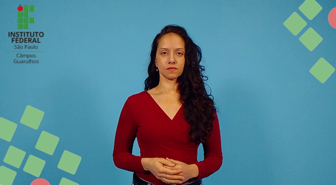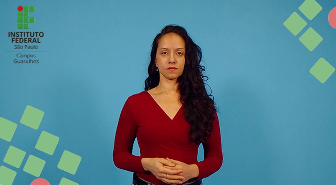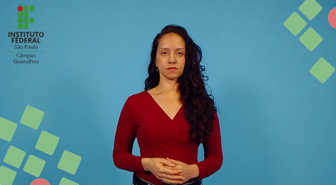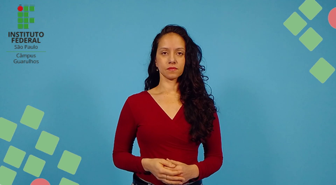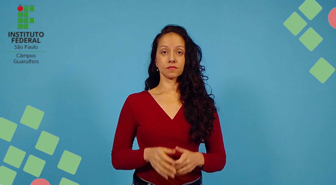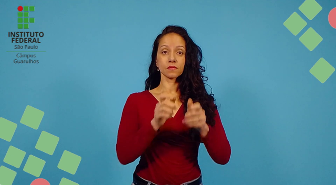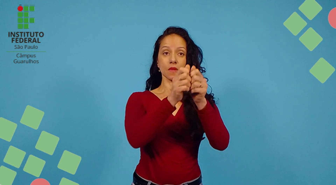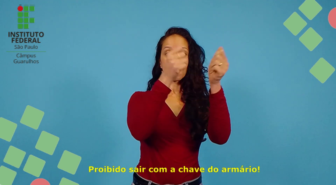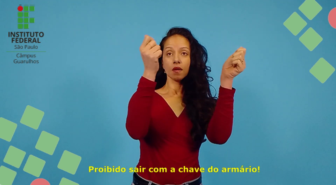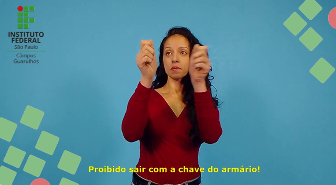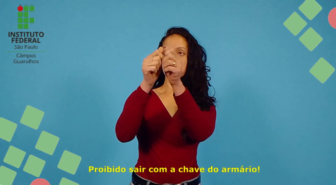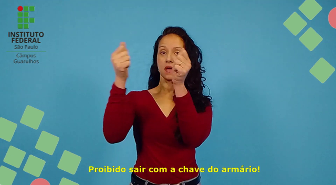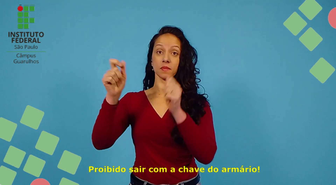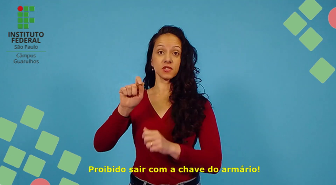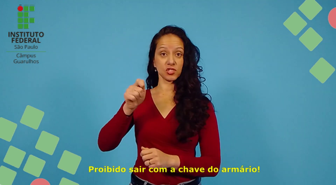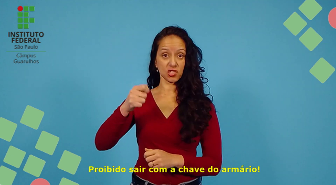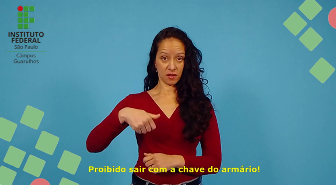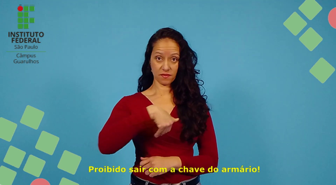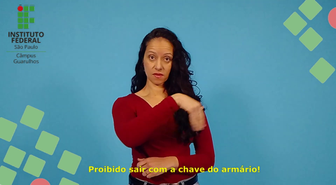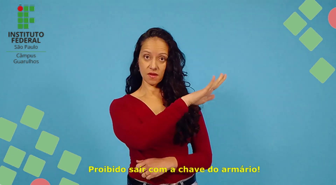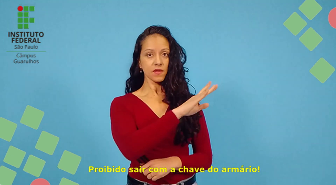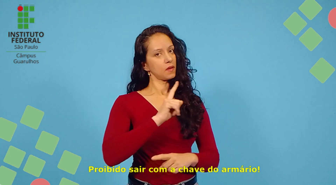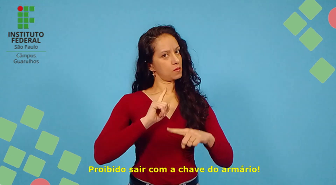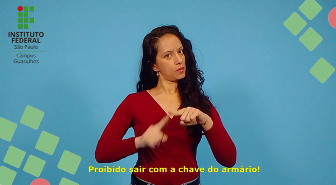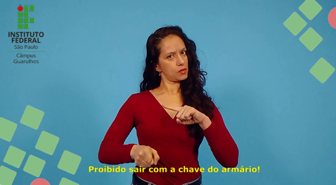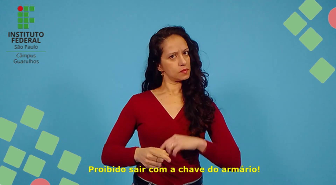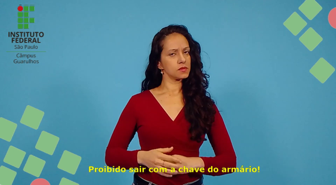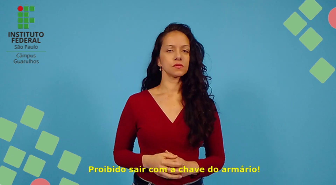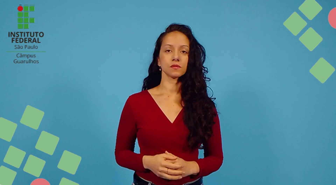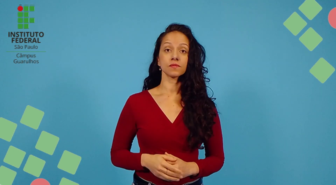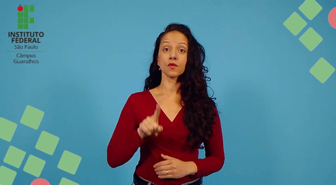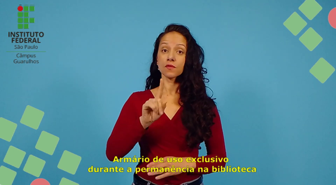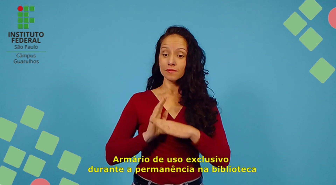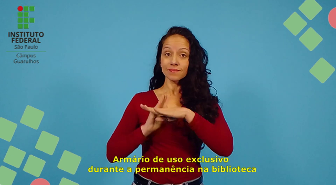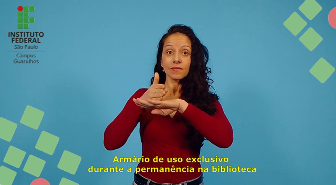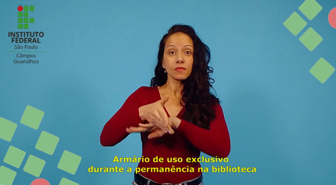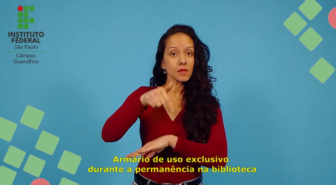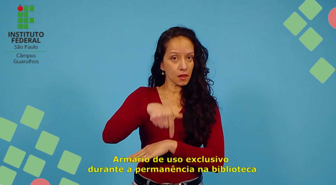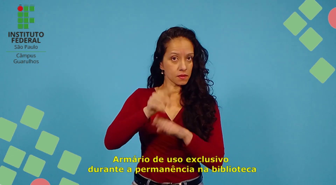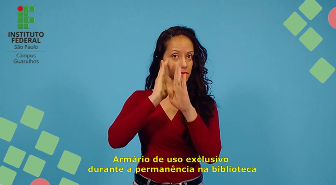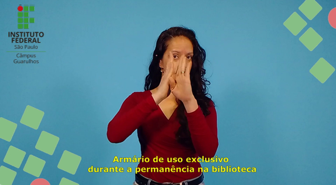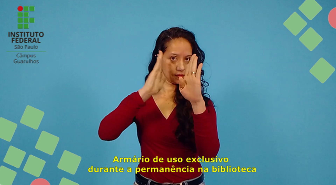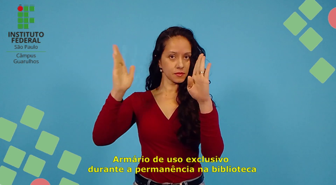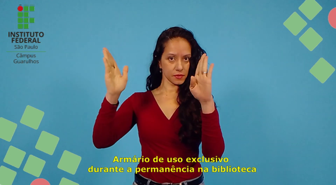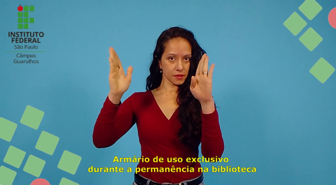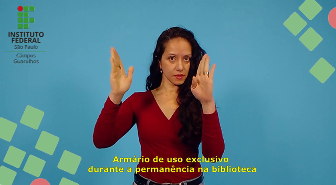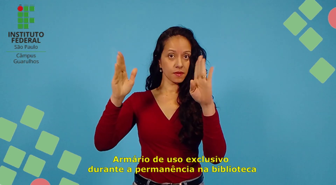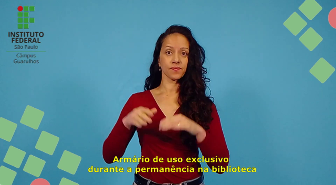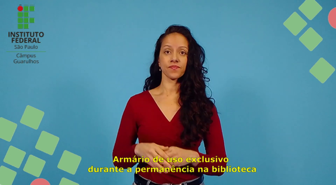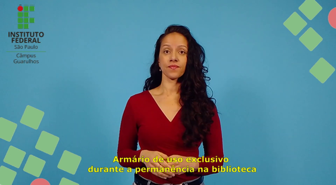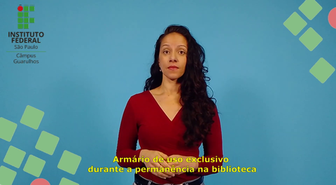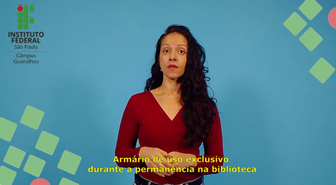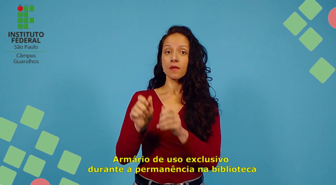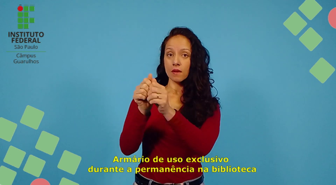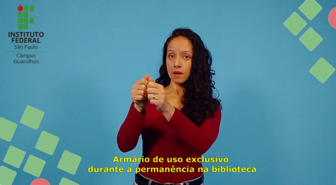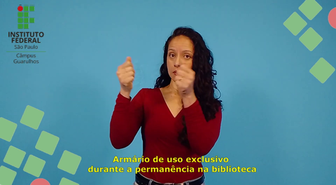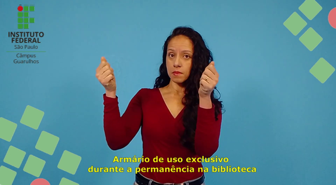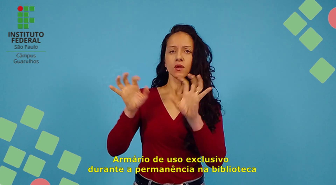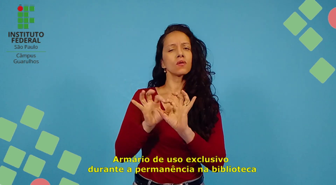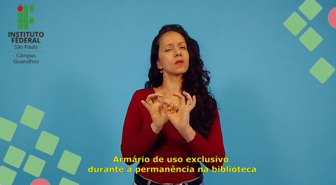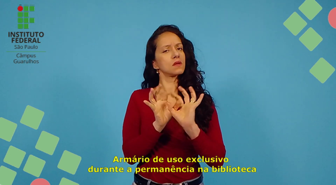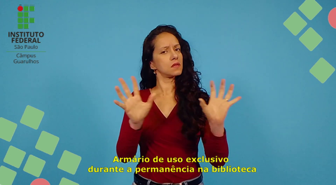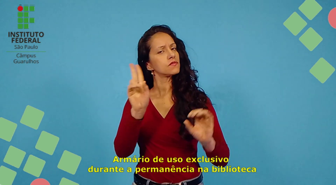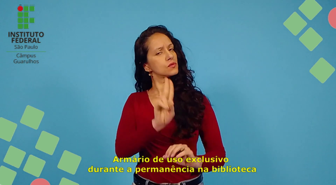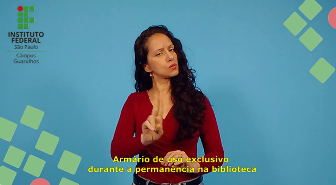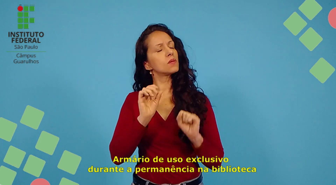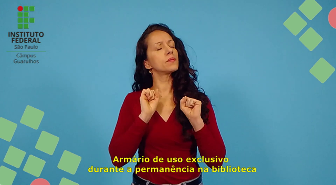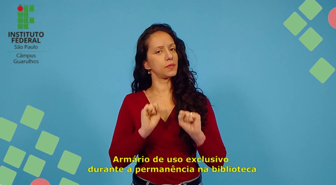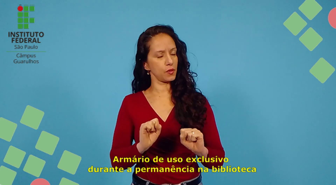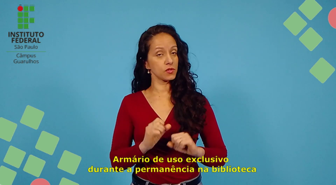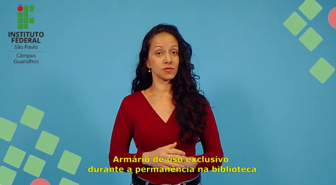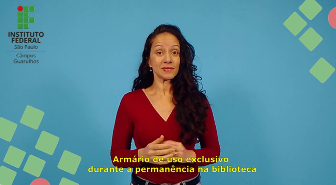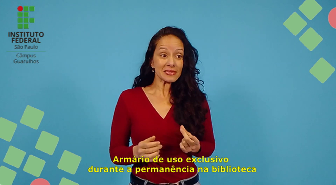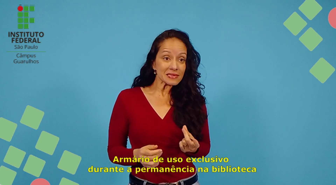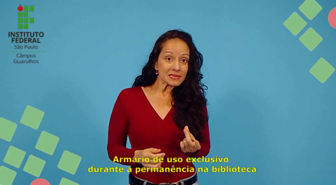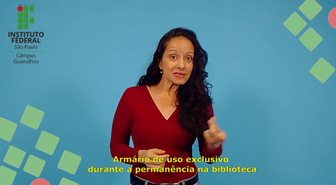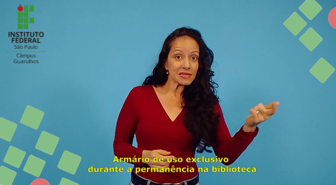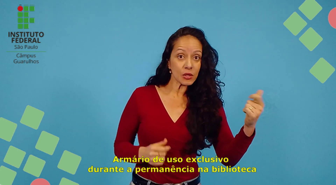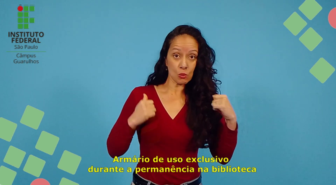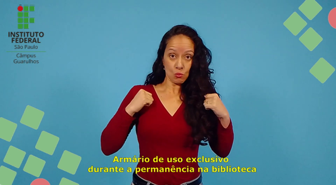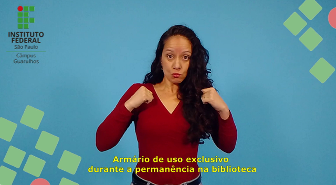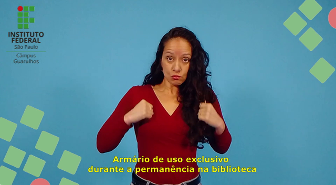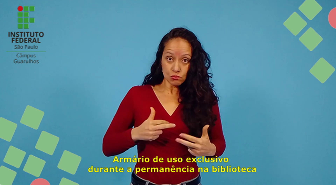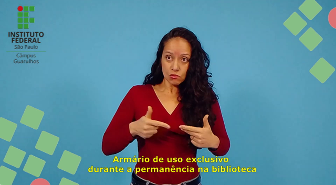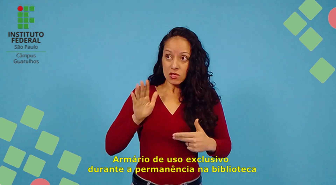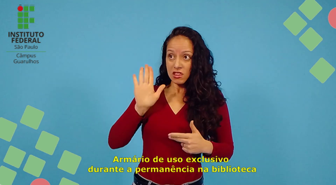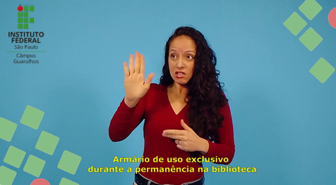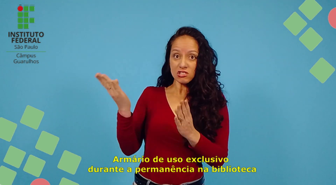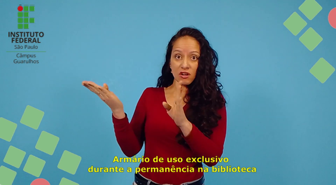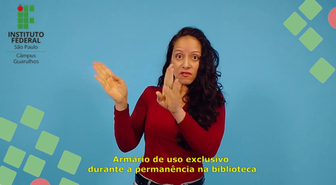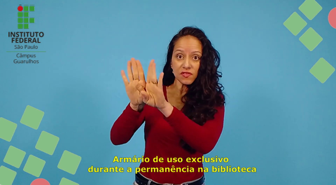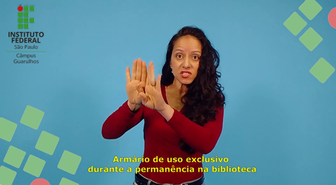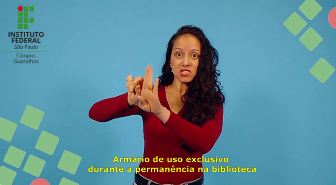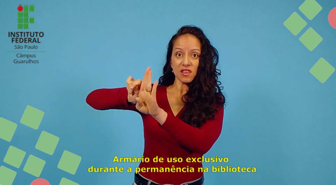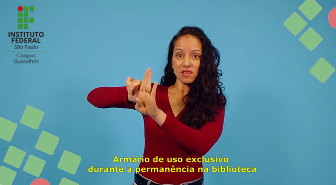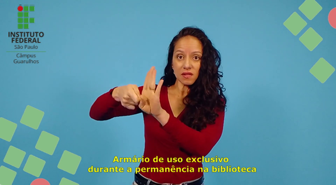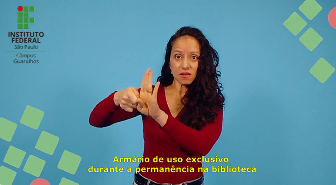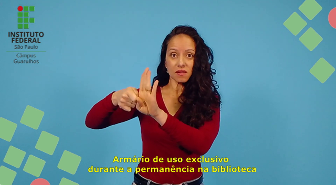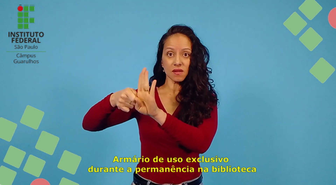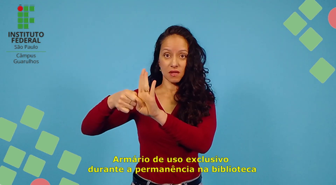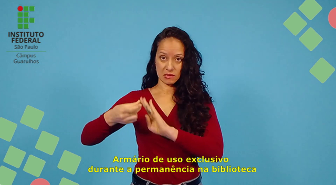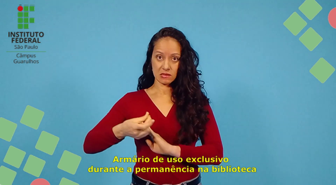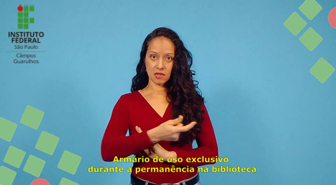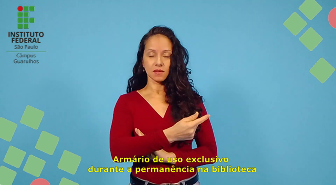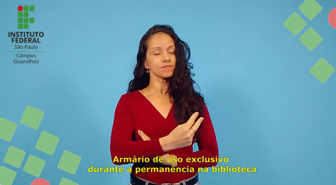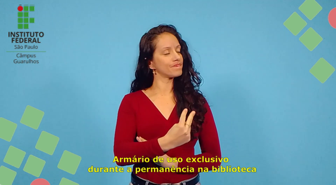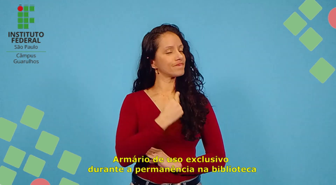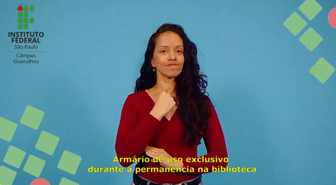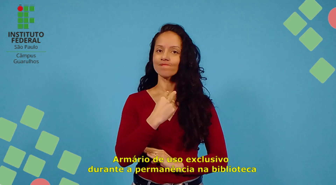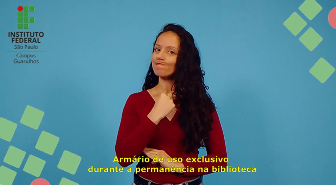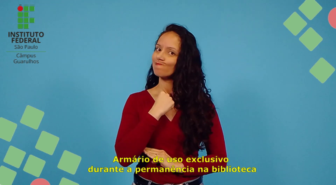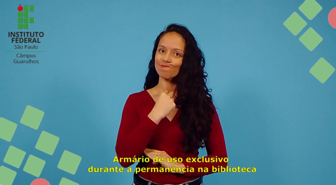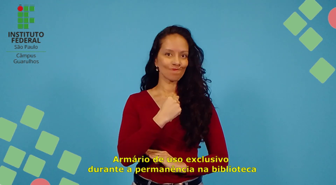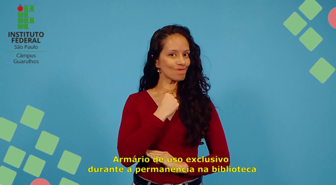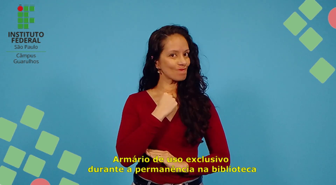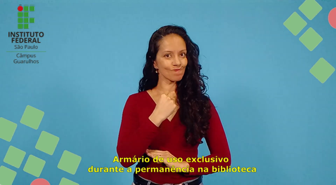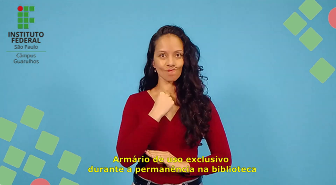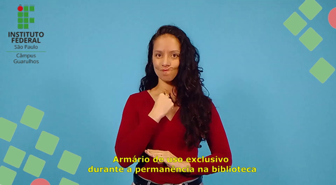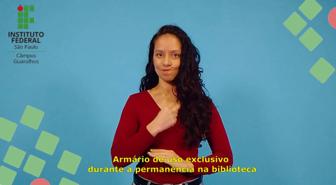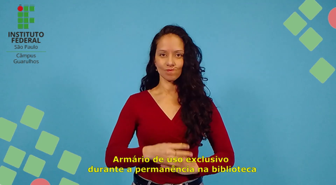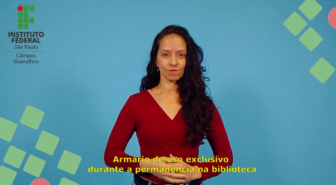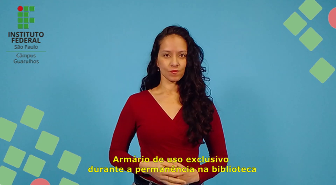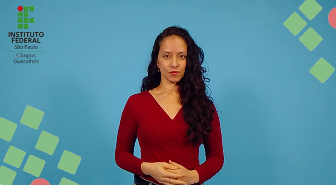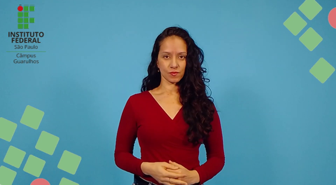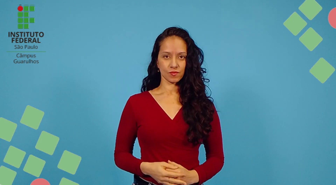Proibido sair com a chave do armário